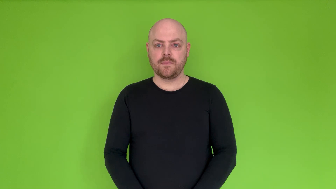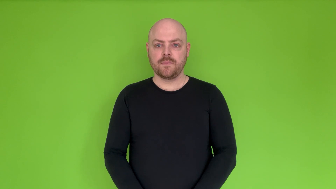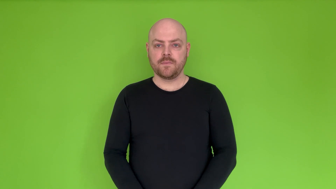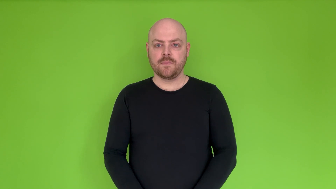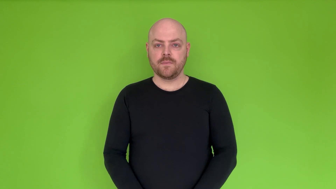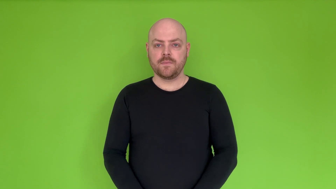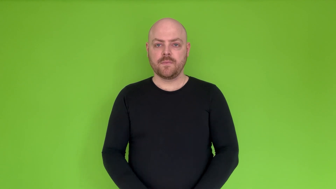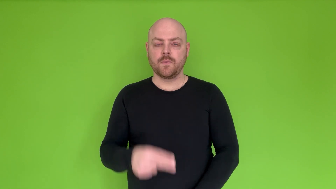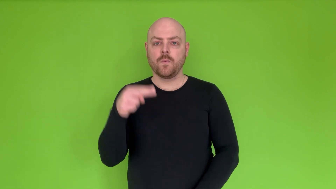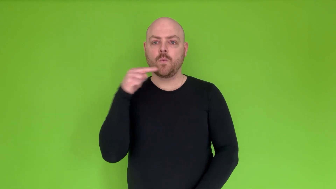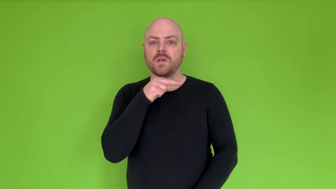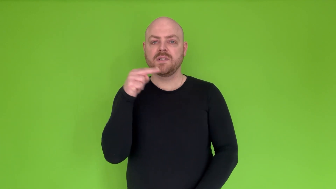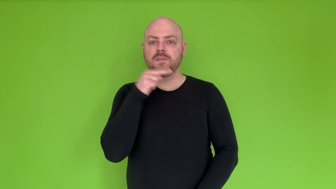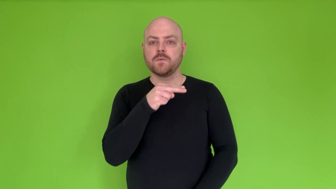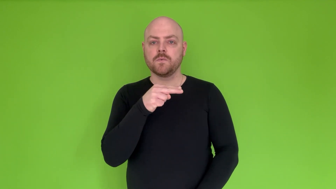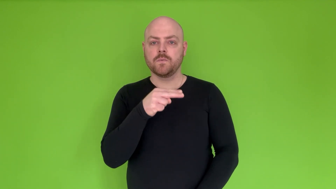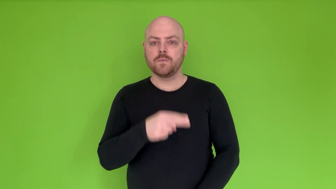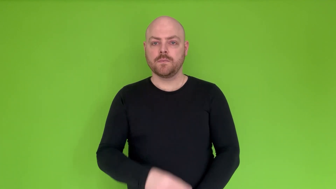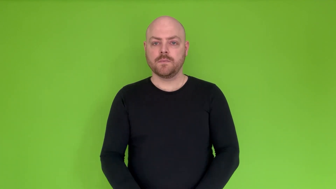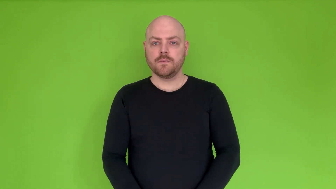Waterloo